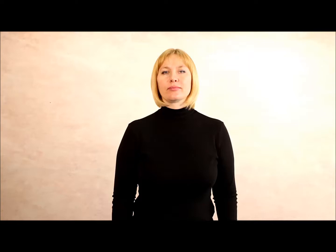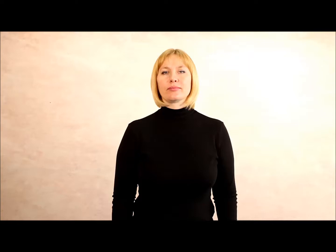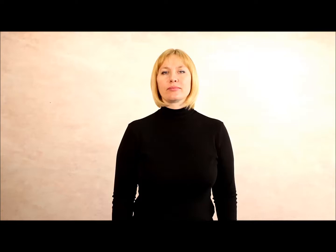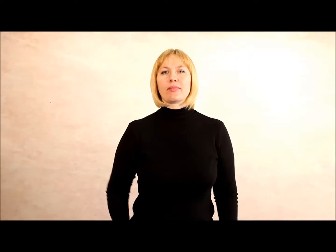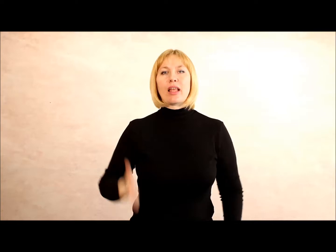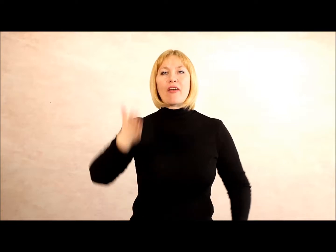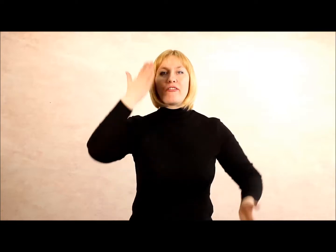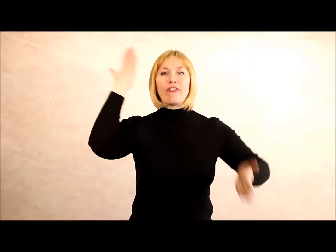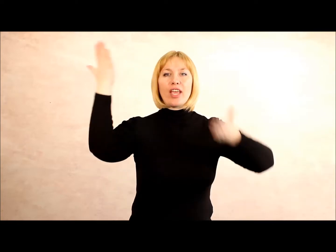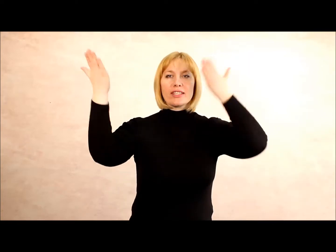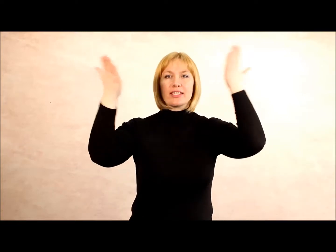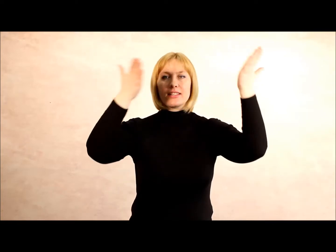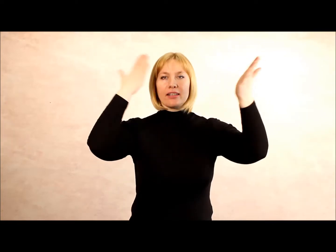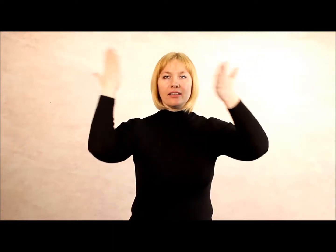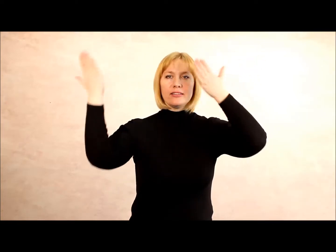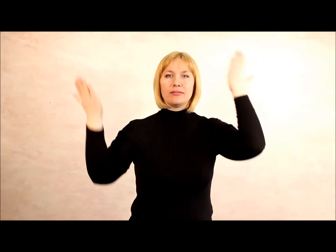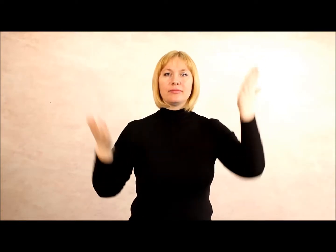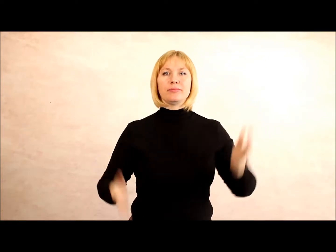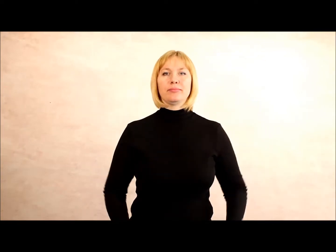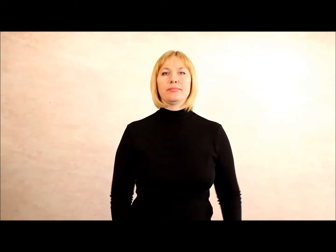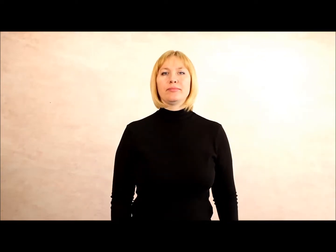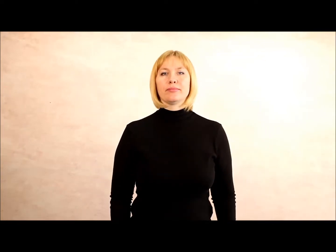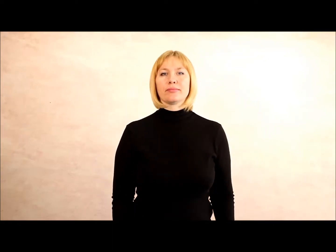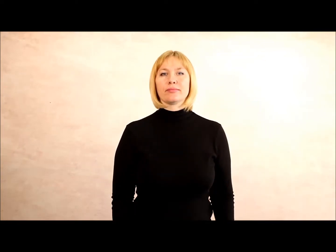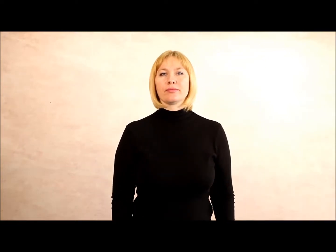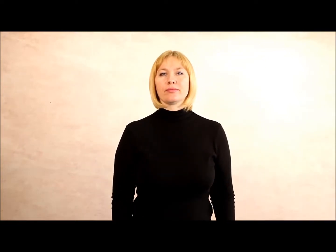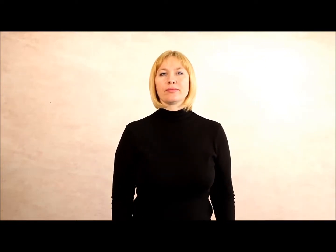Vesel